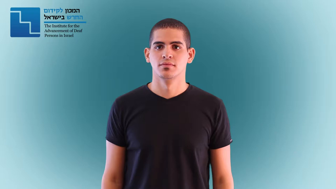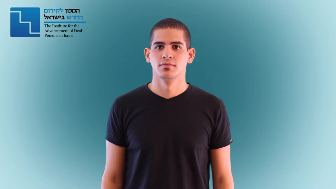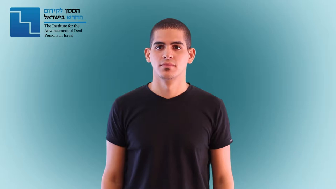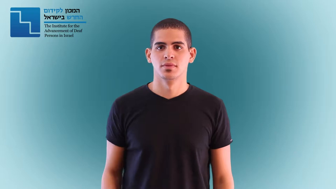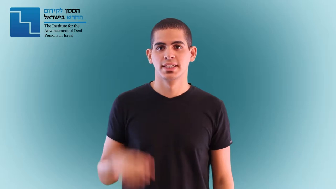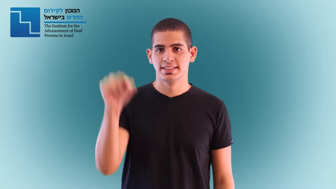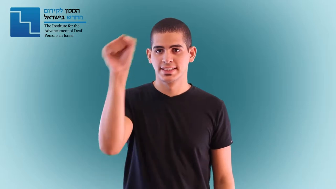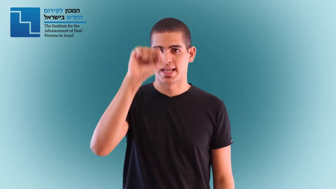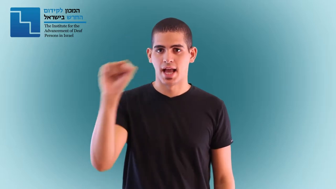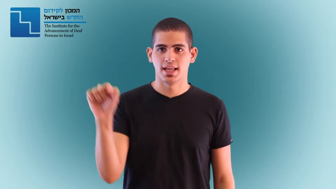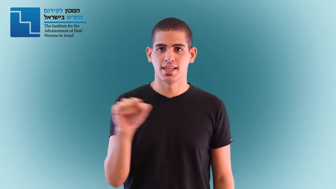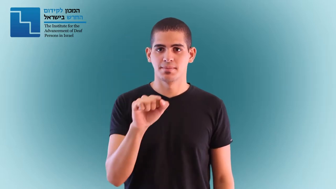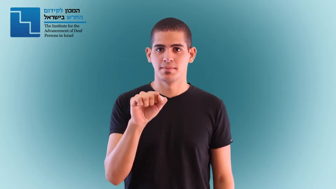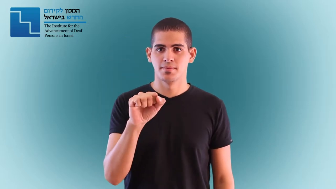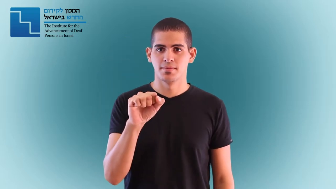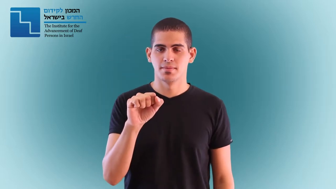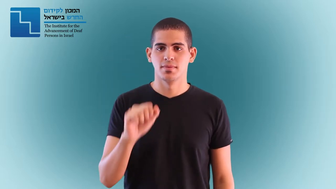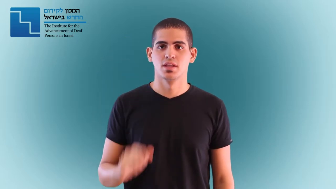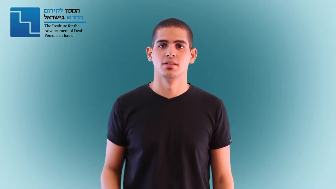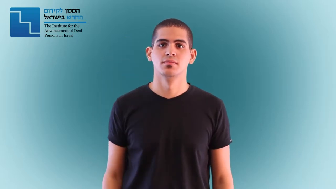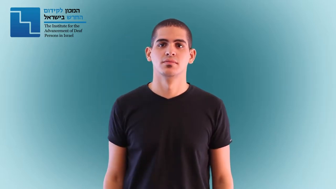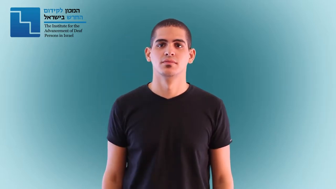סקייפ